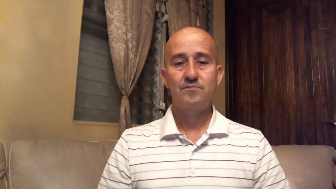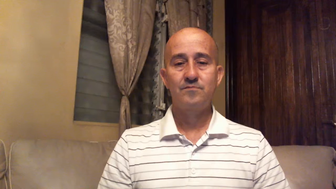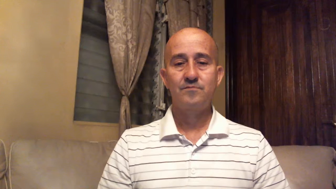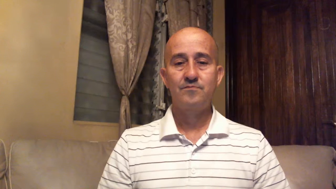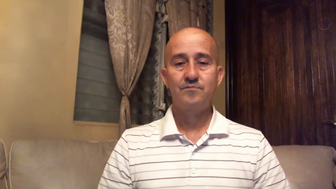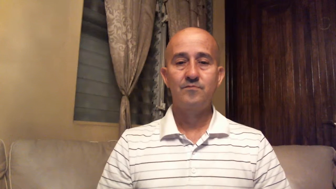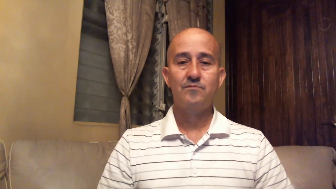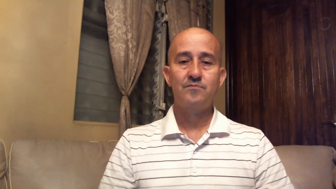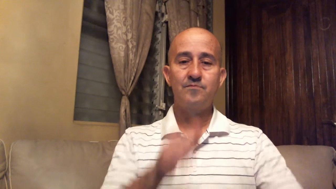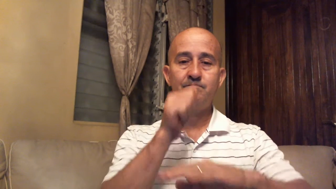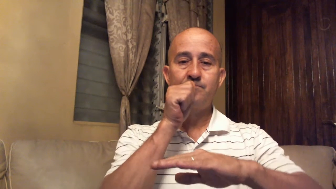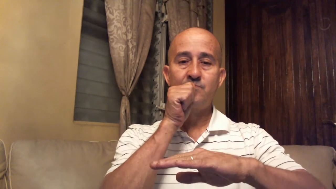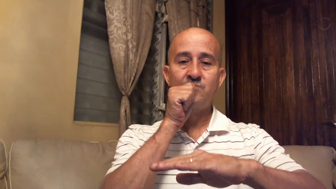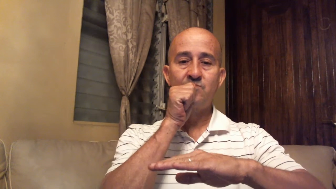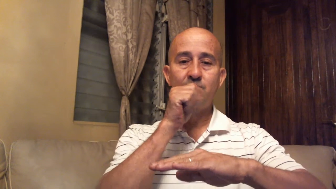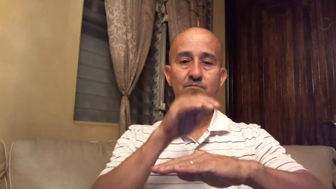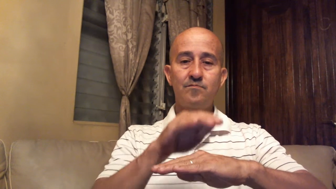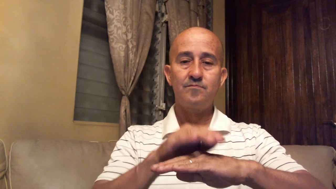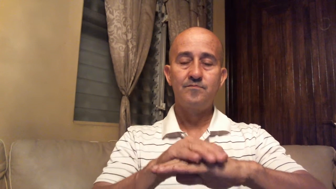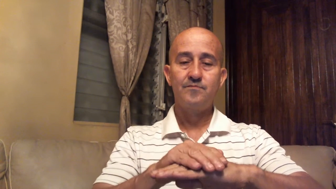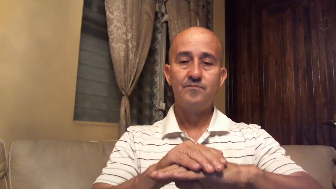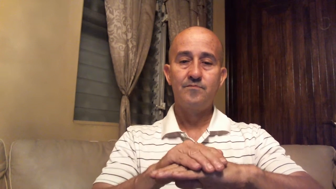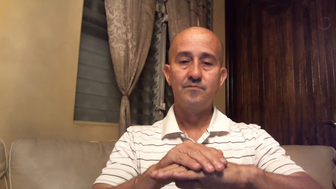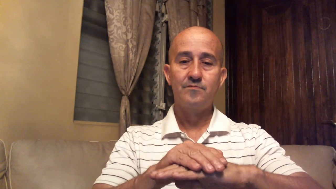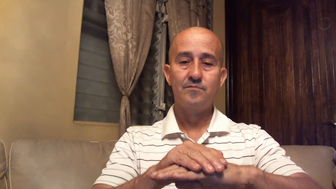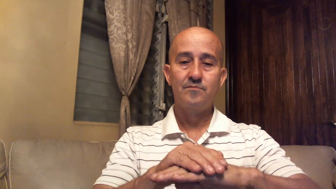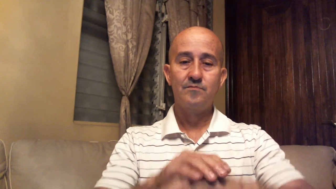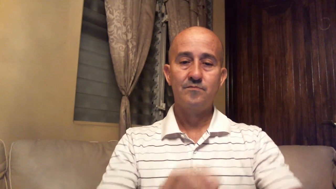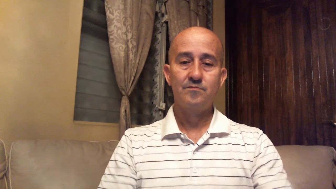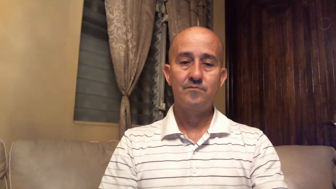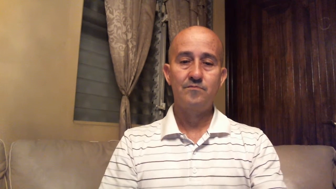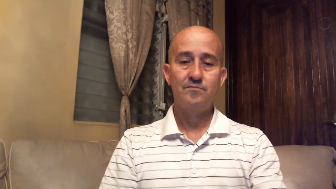administrar